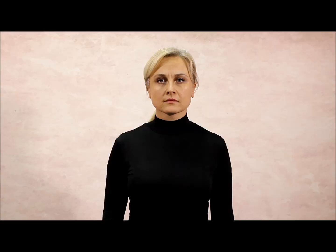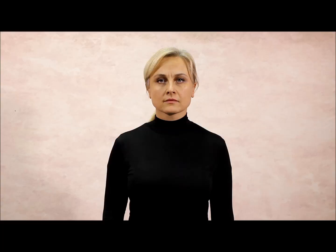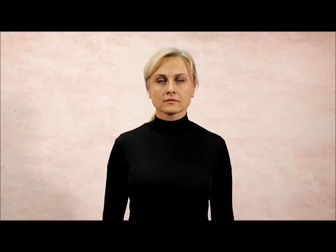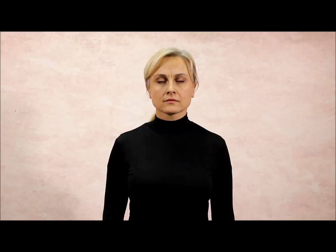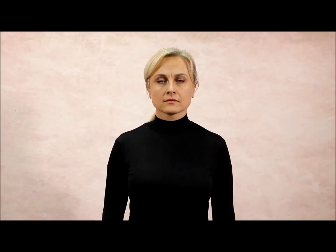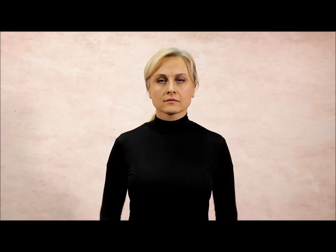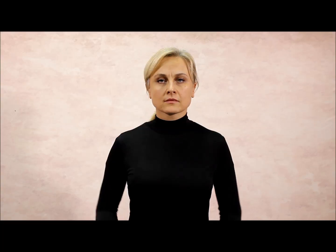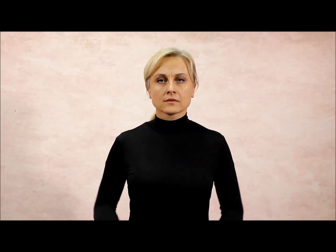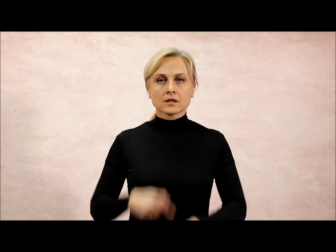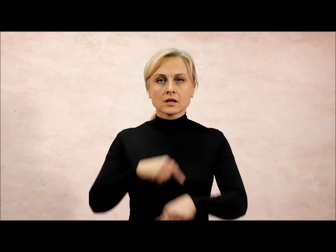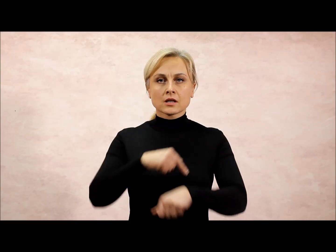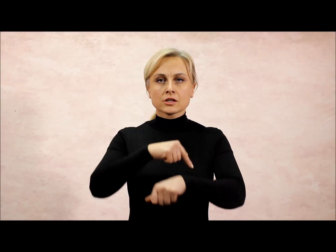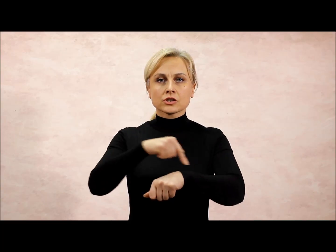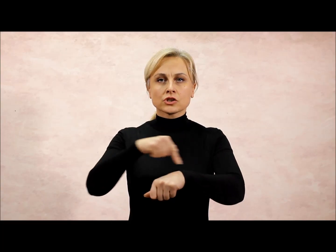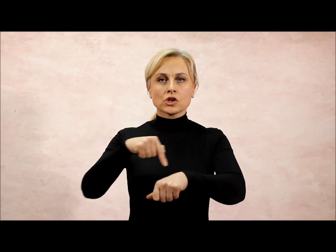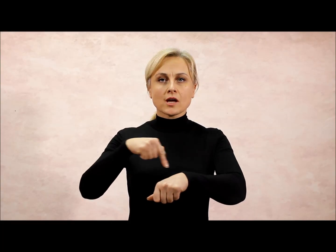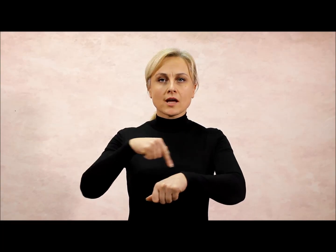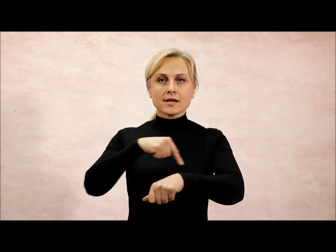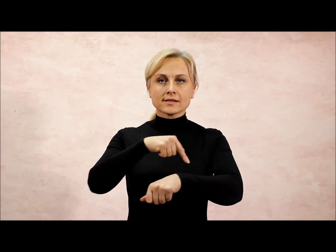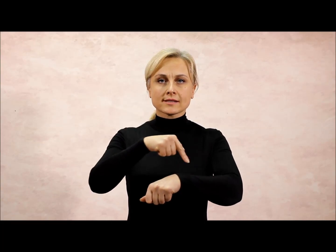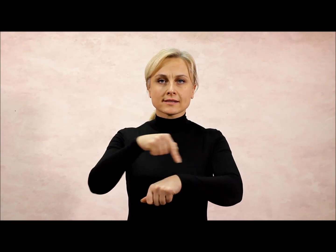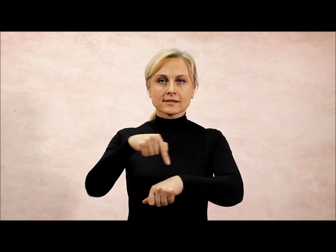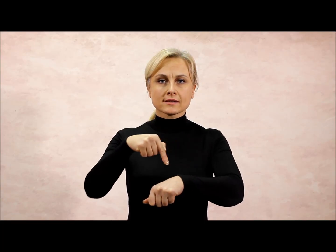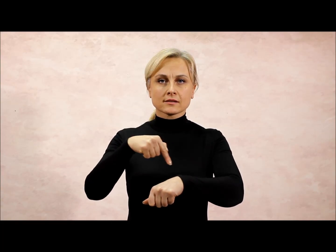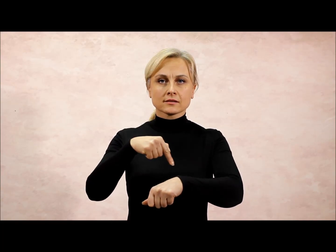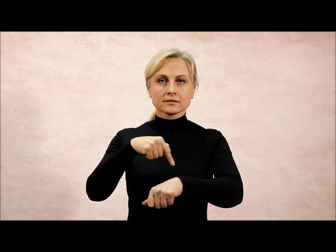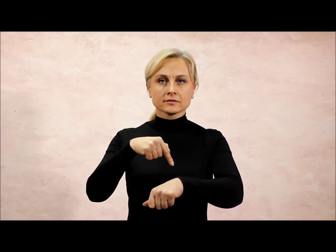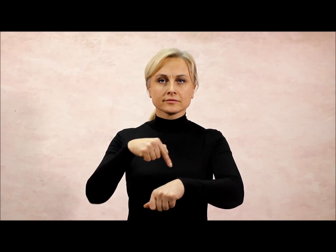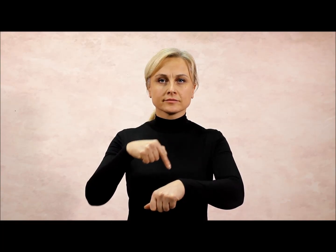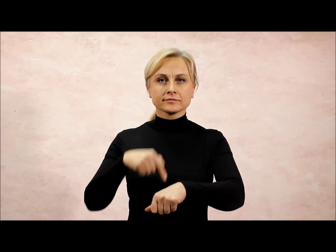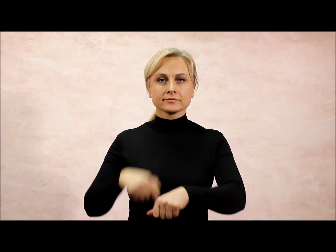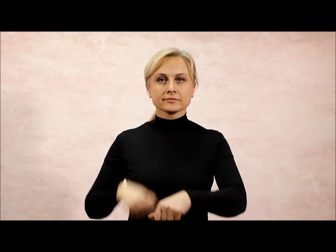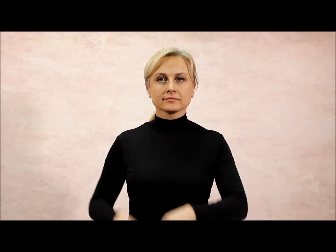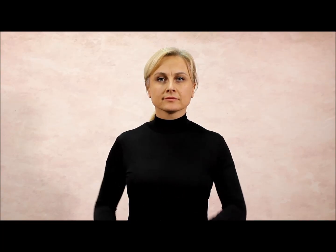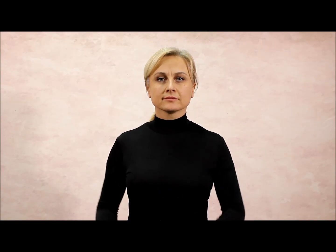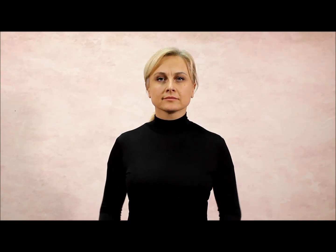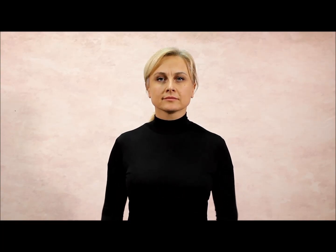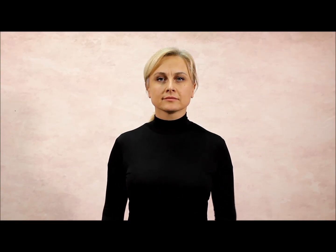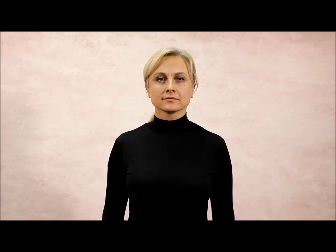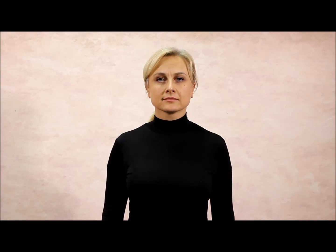Ceas